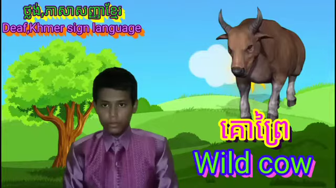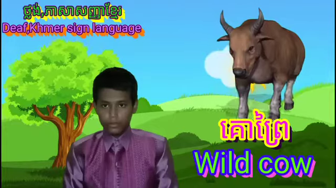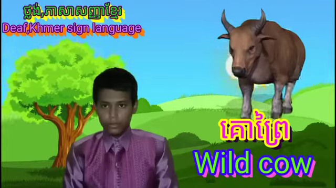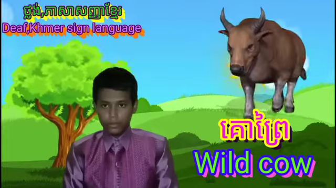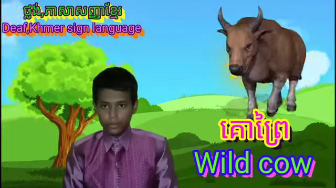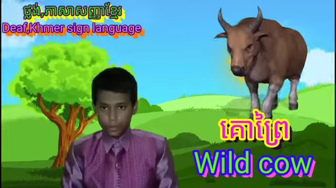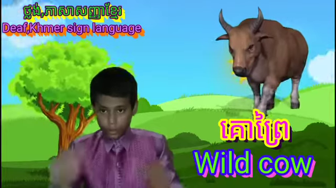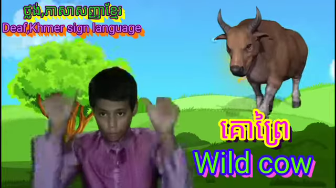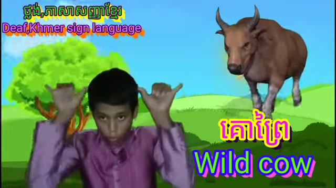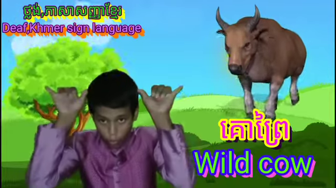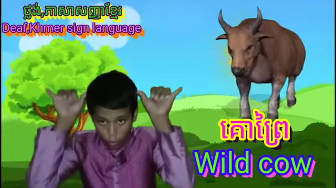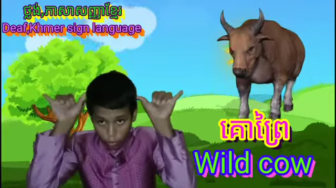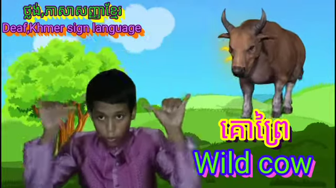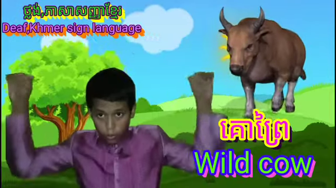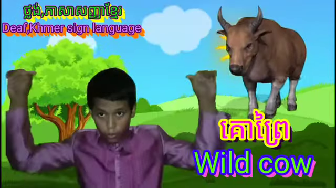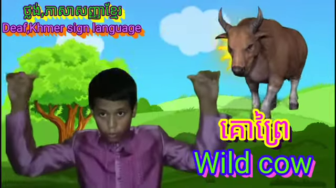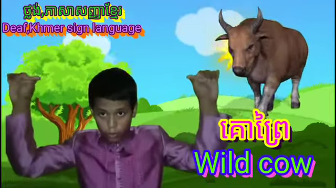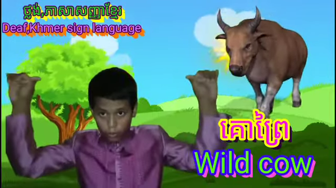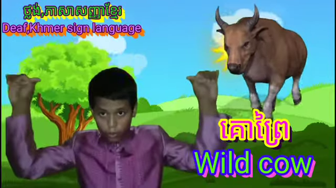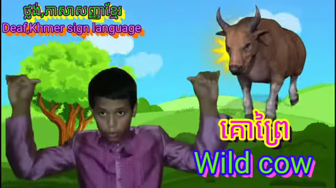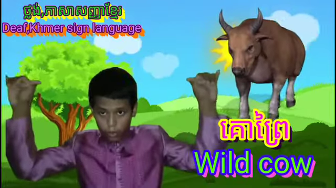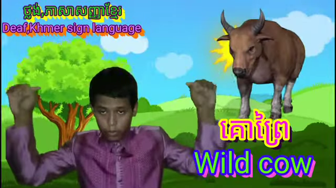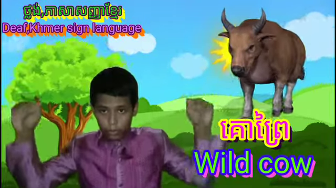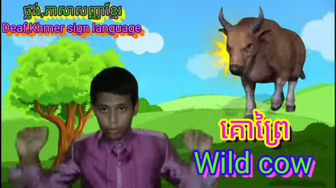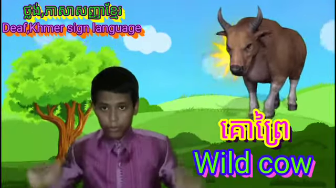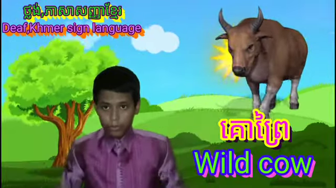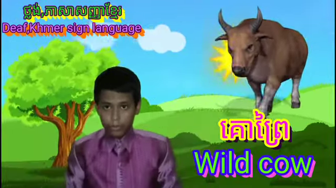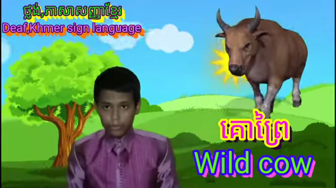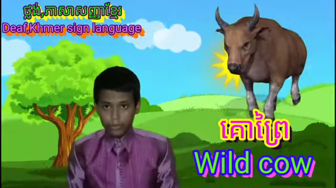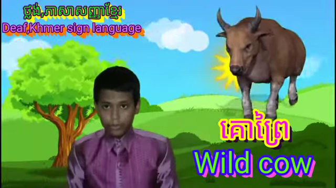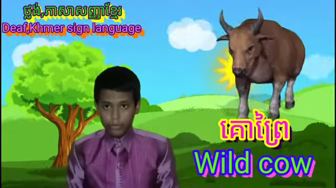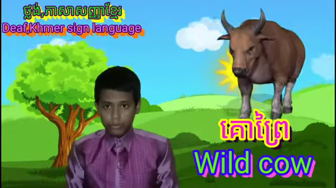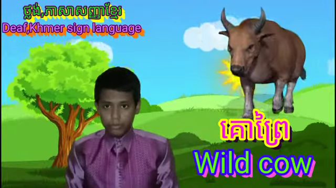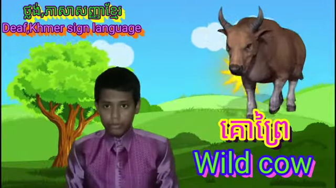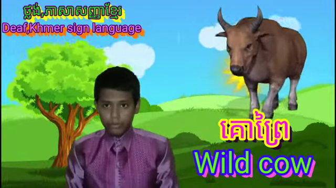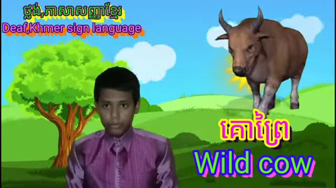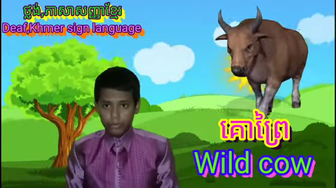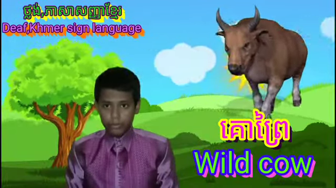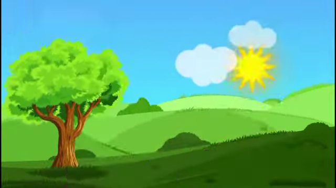គោព្រៃ